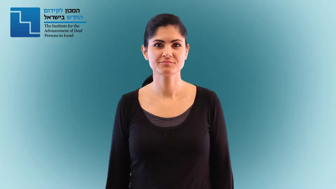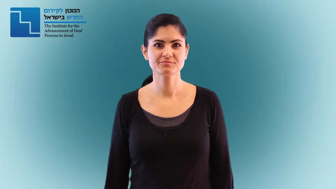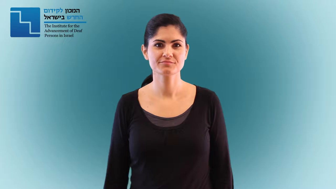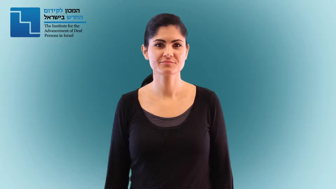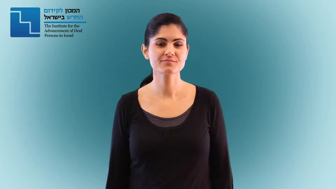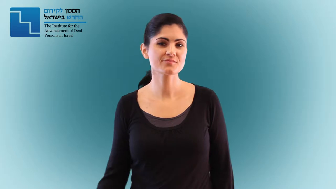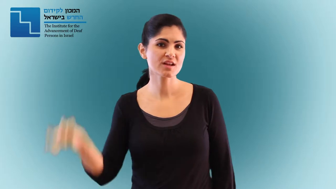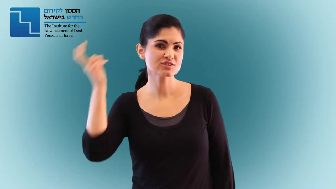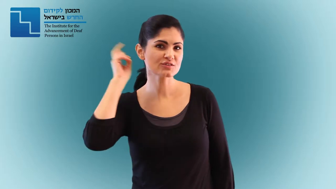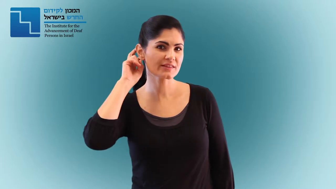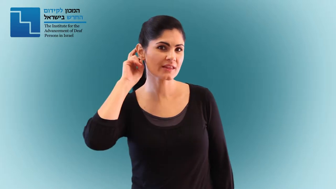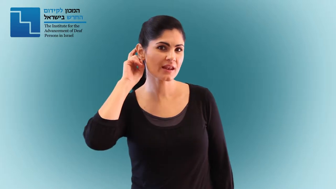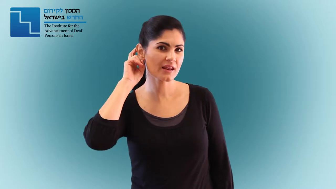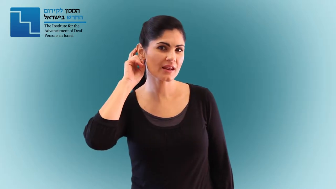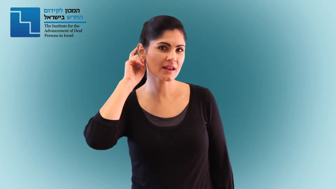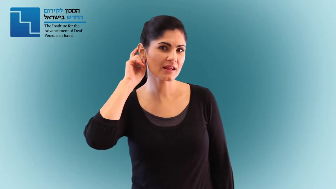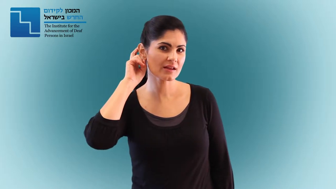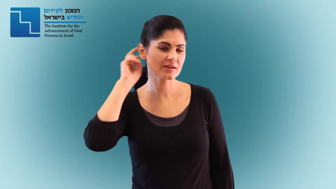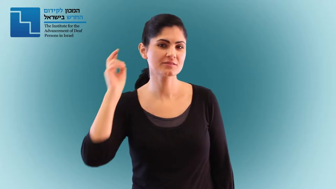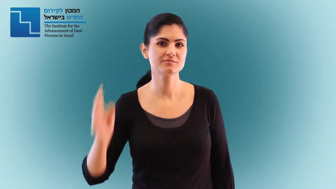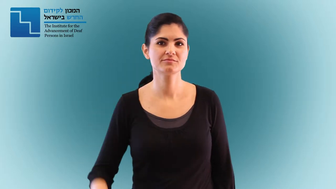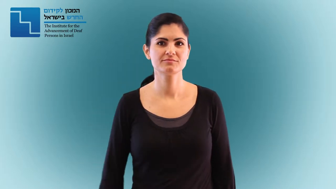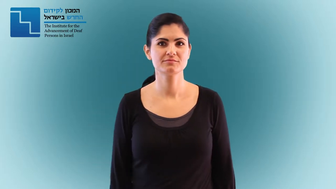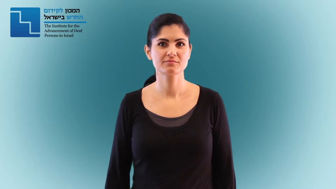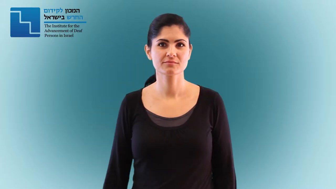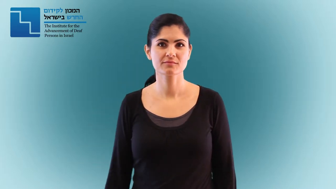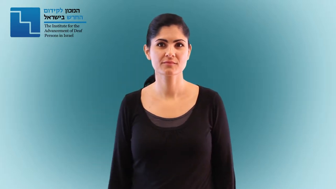שתל קוכליארי